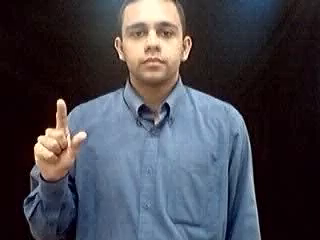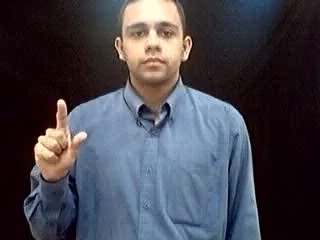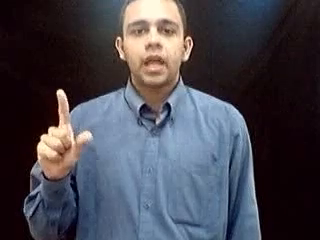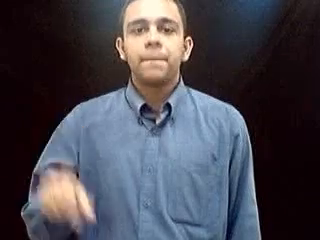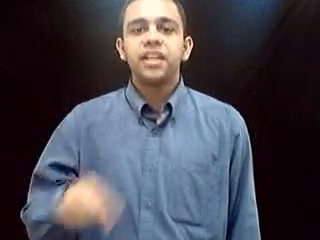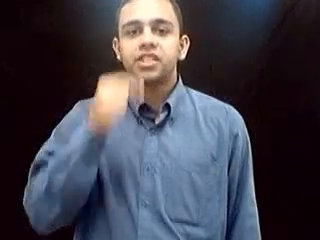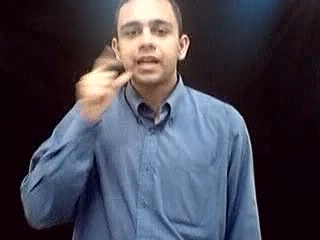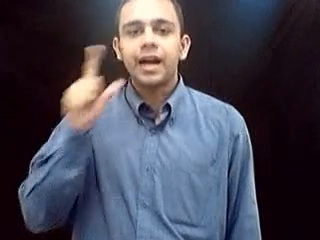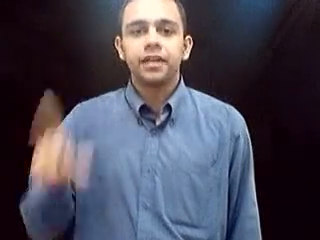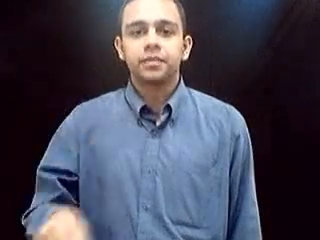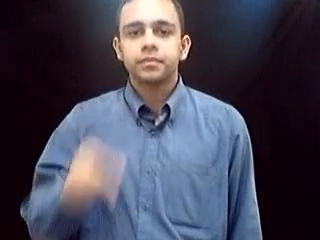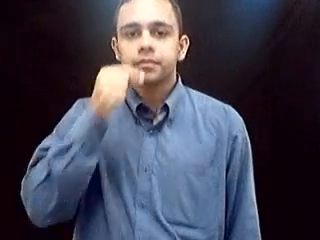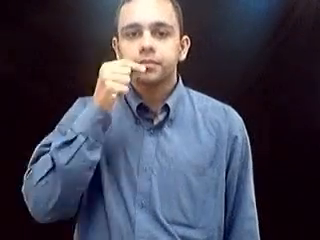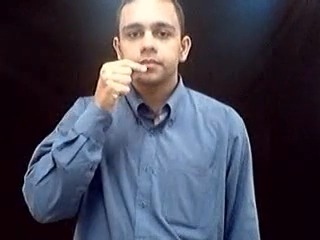petiscar